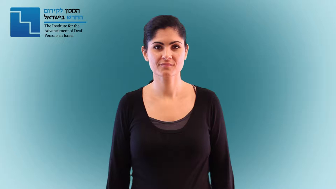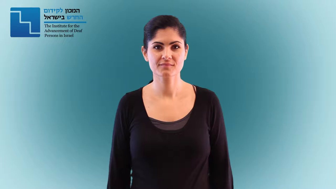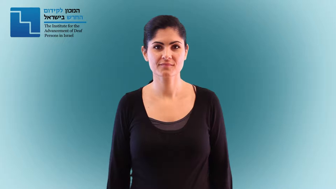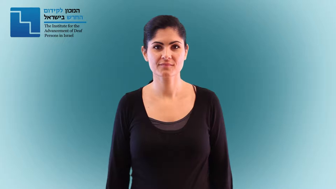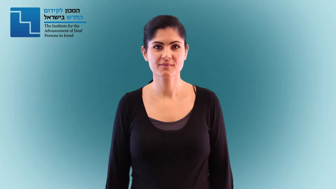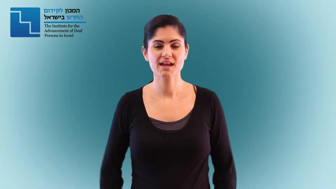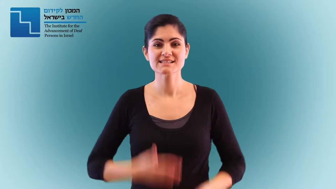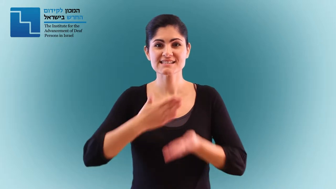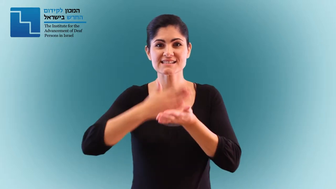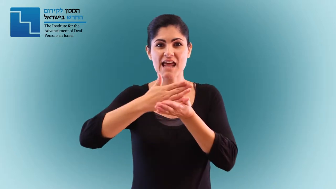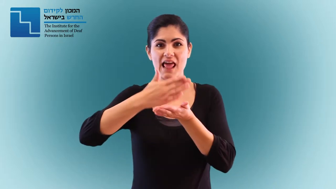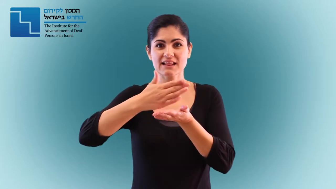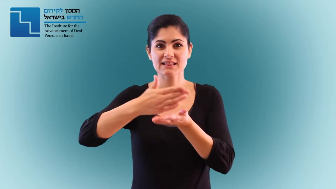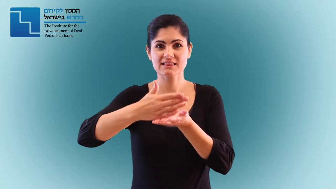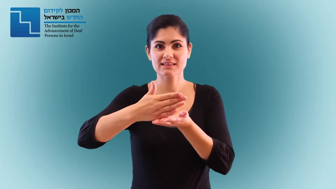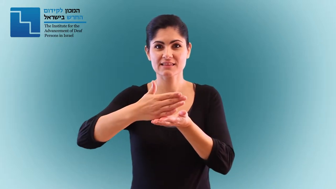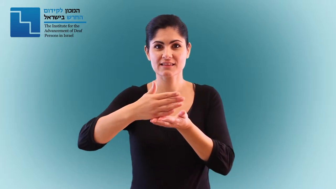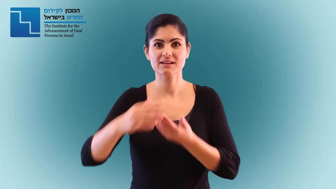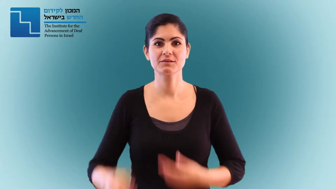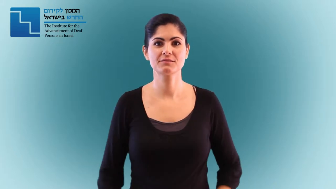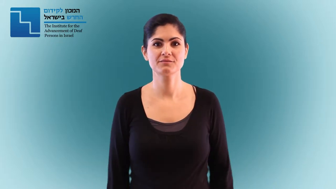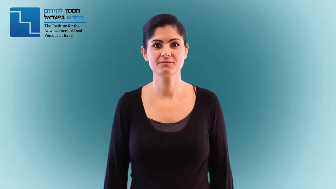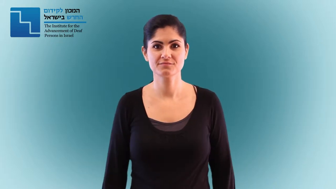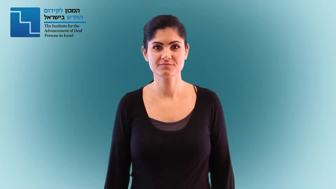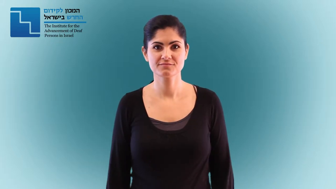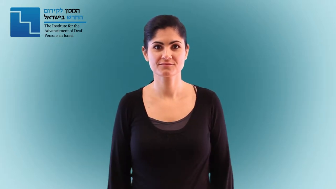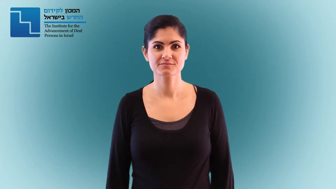סלט